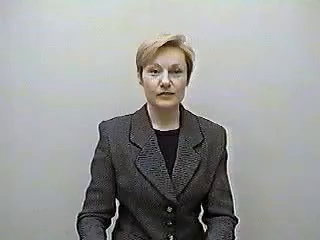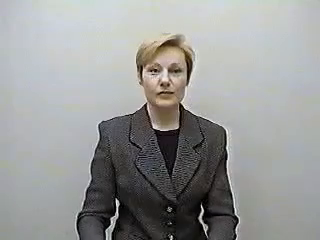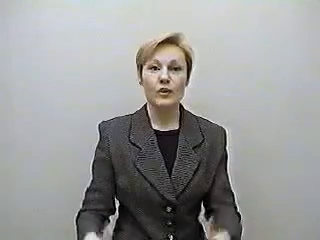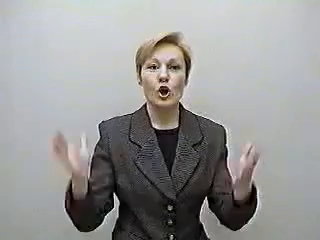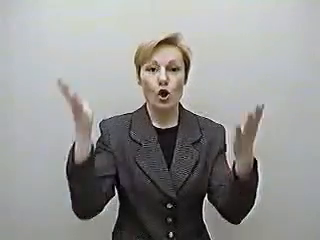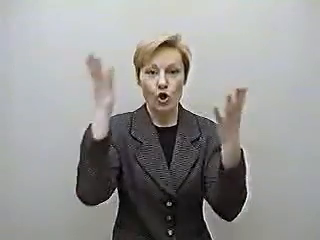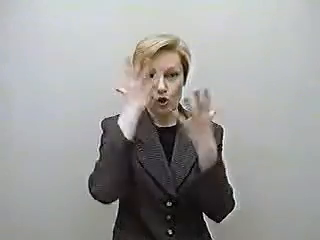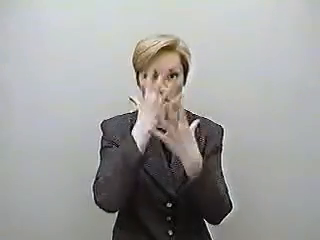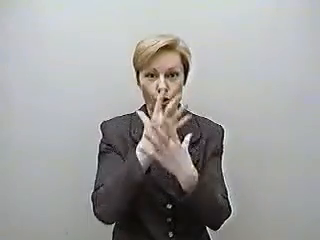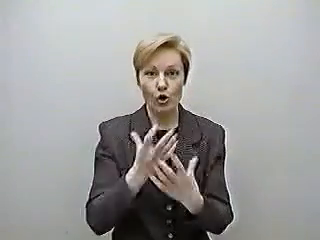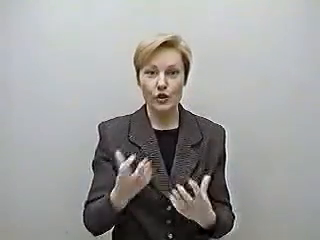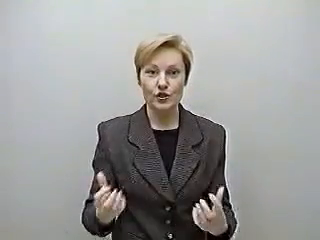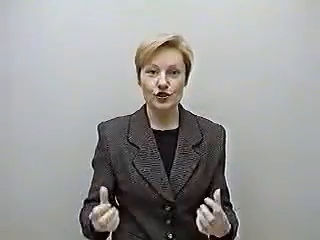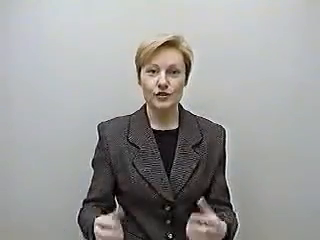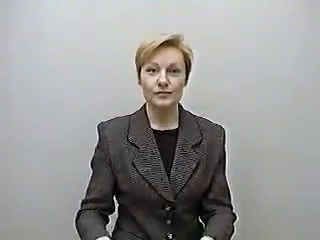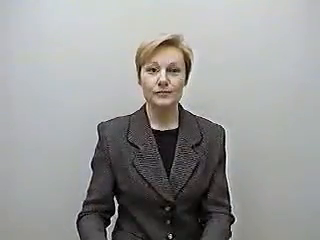ночь